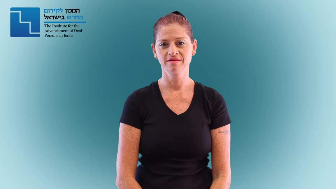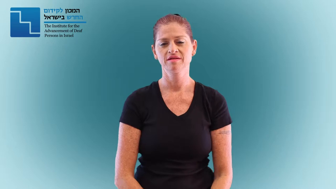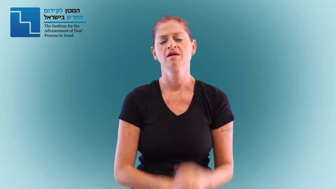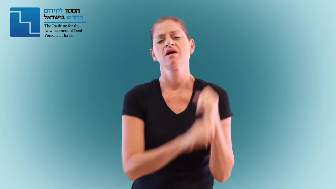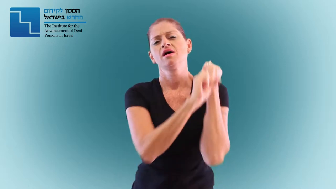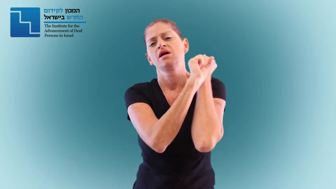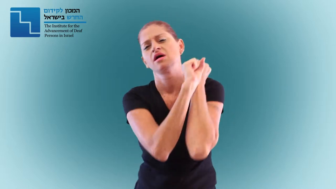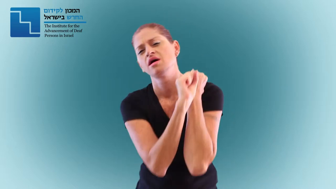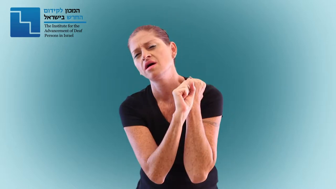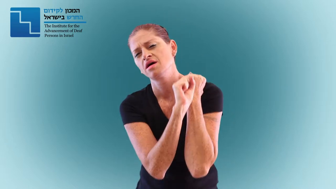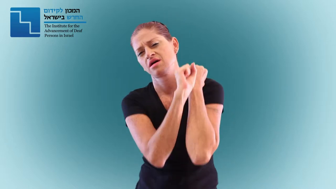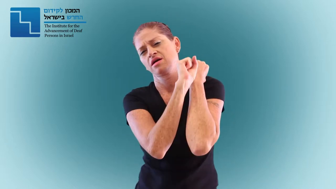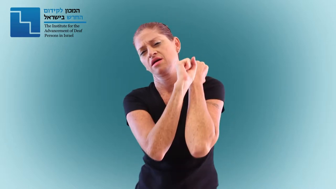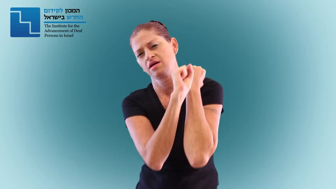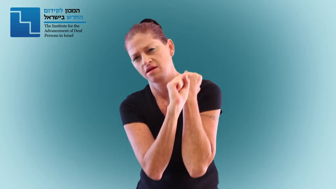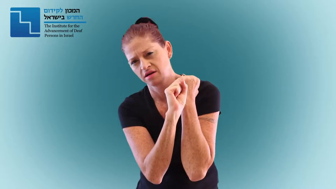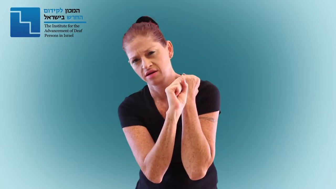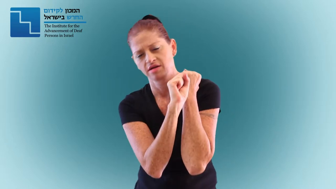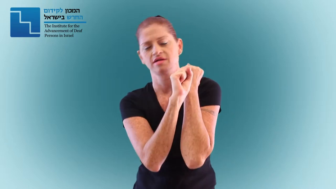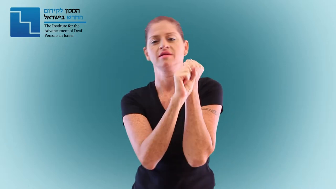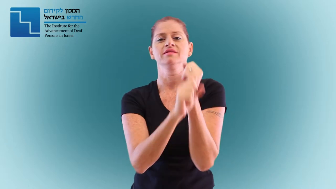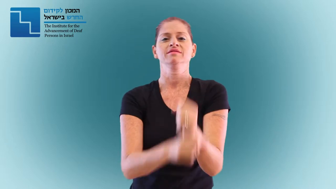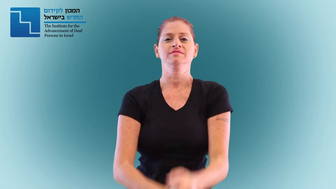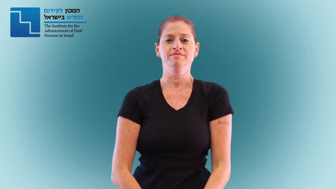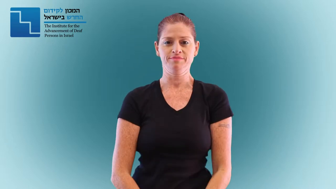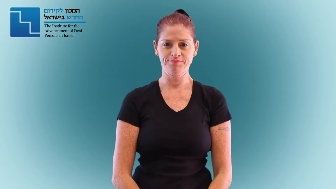עבד (משרת)